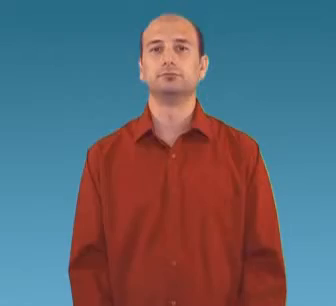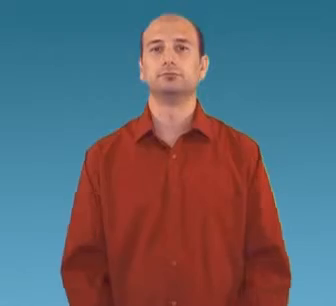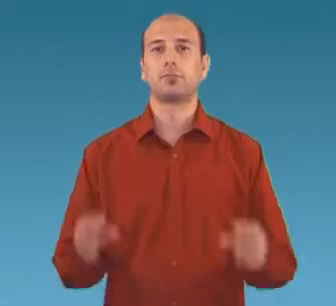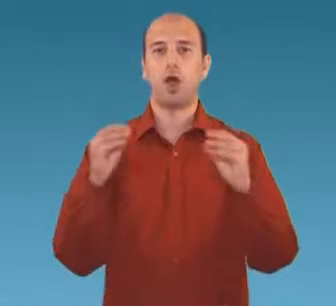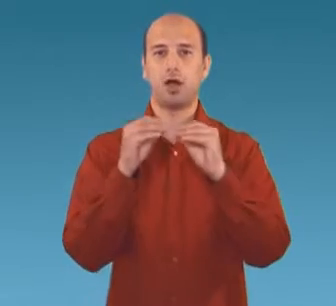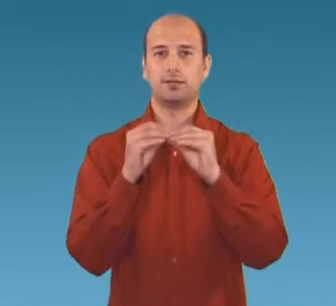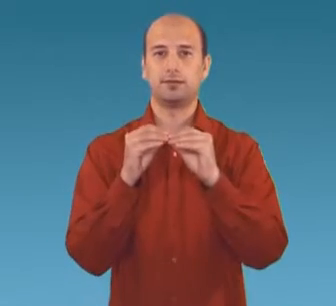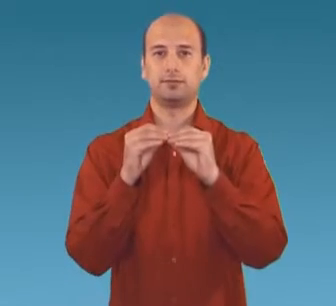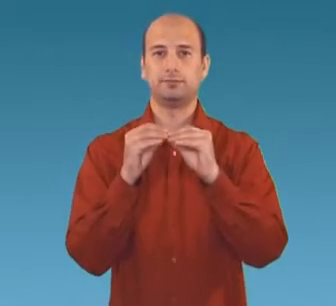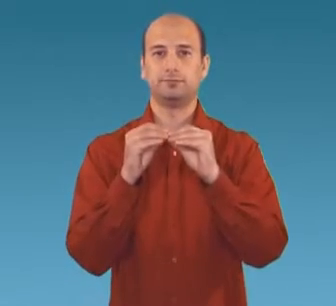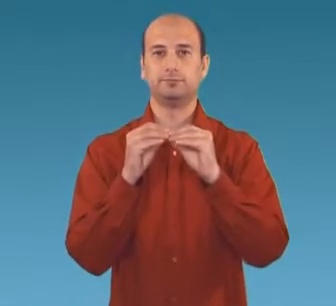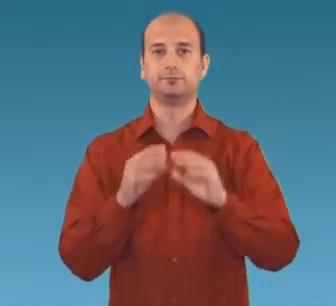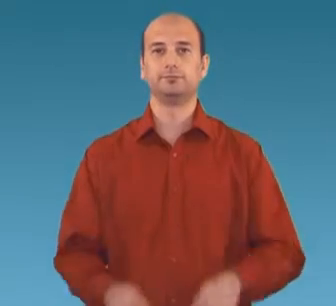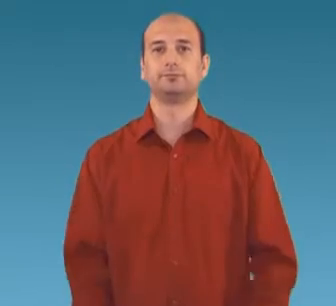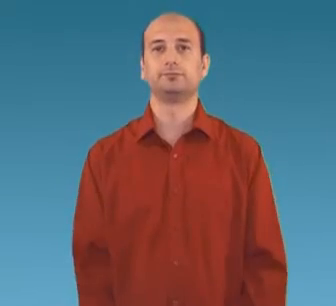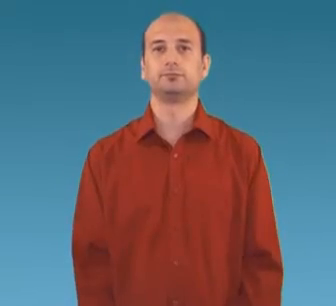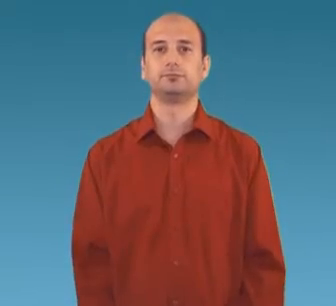Az